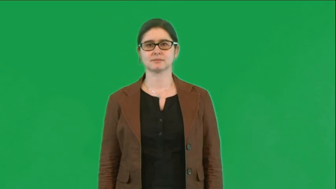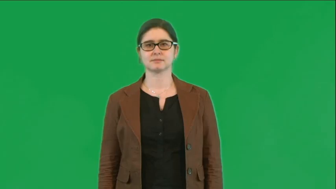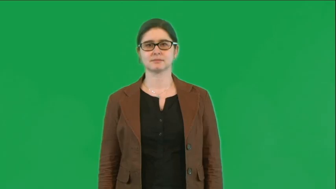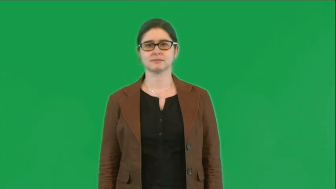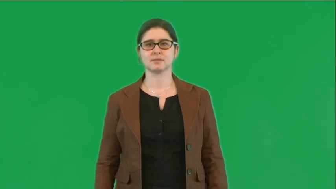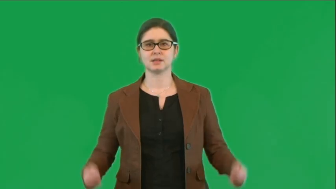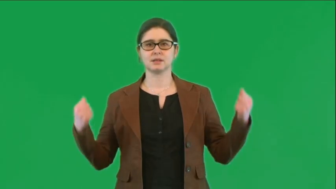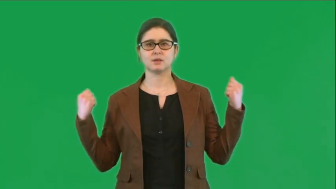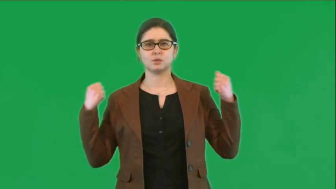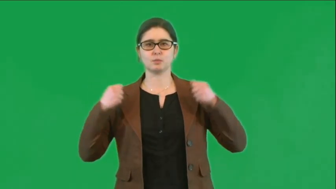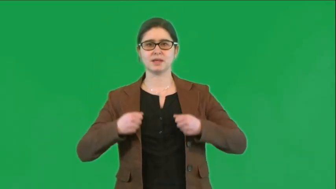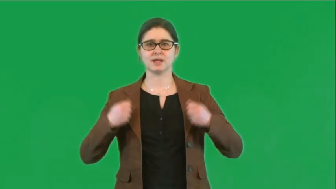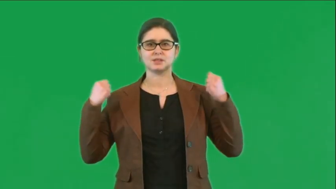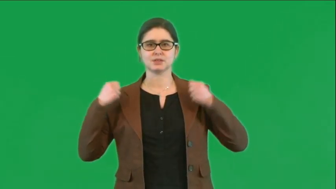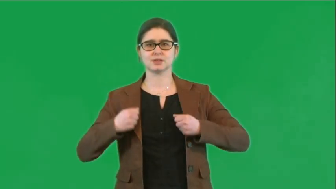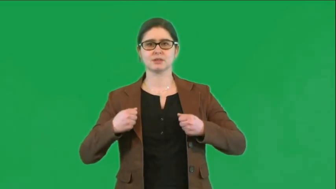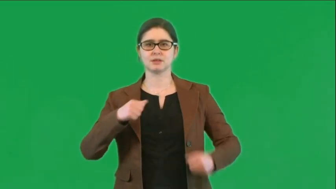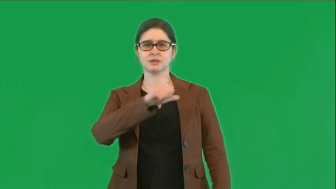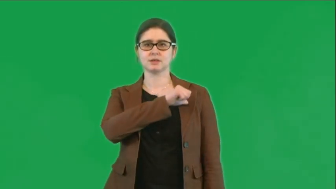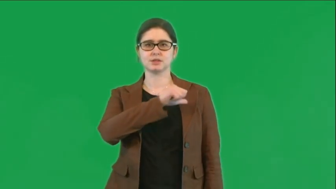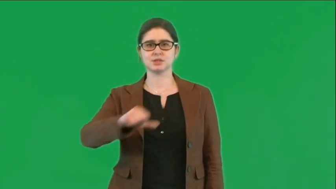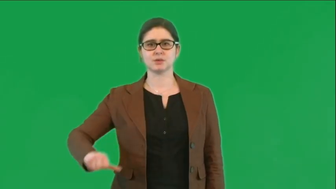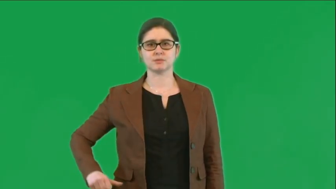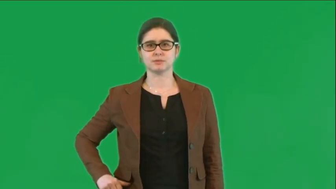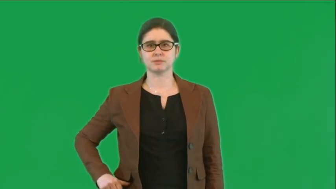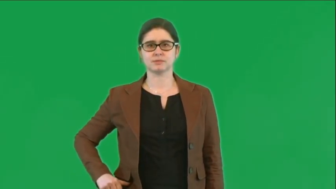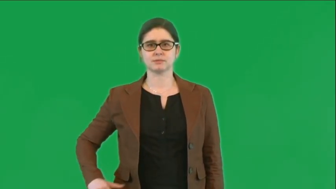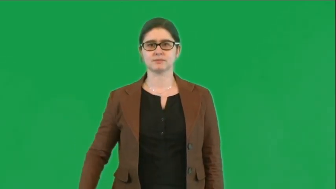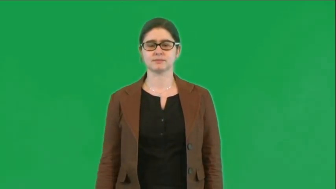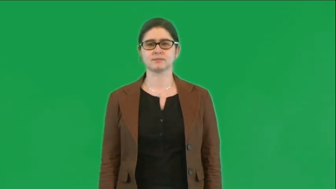ubierać się